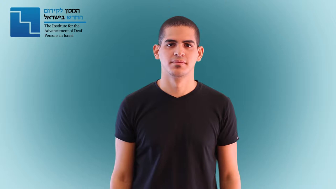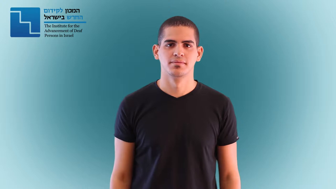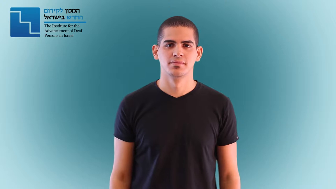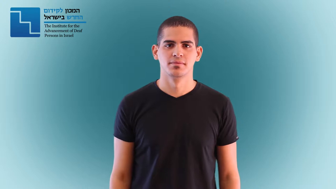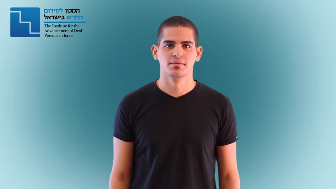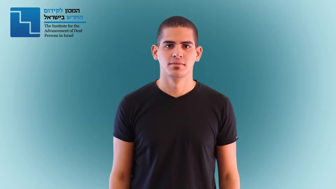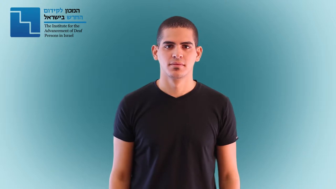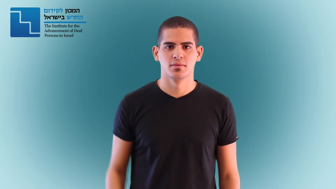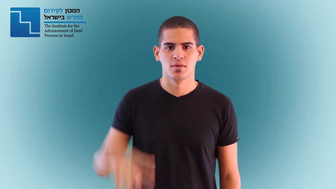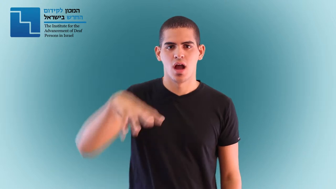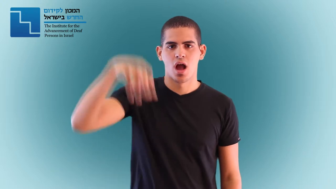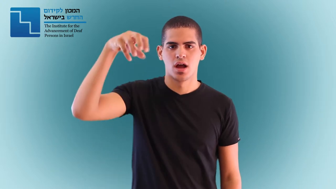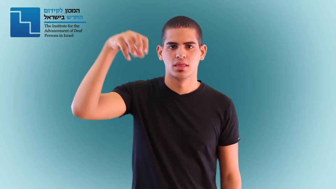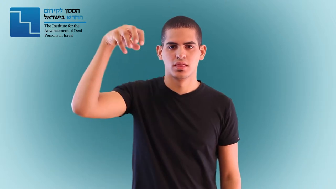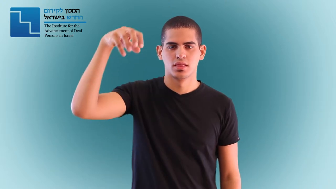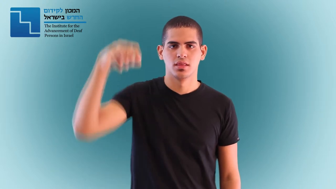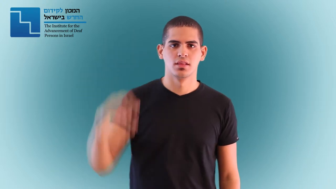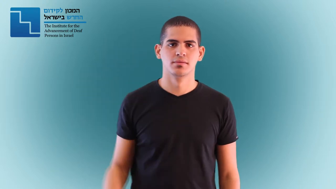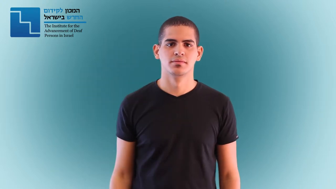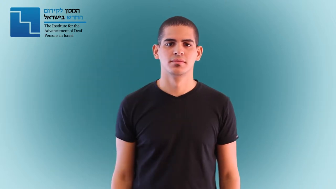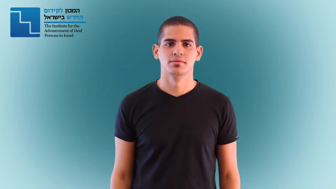ערד